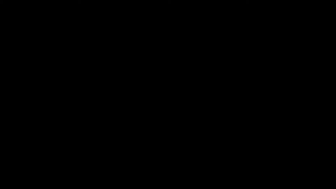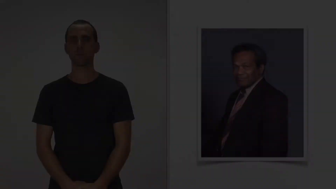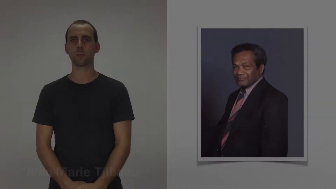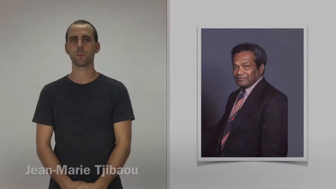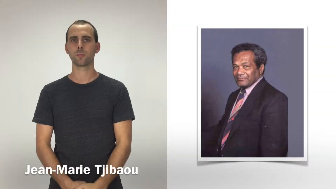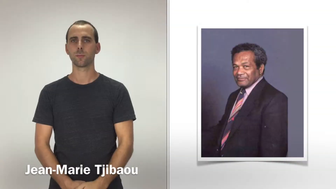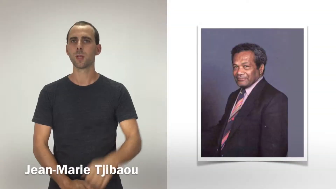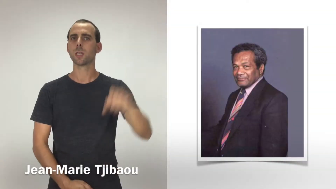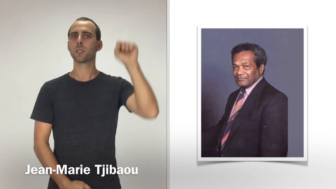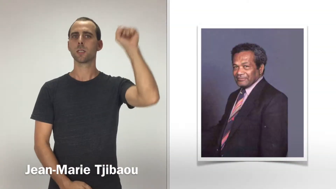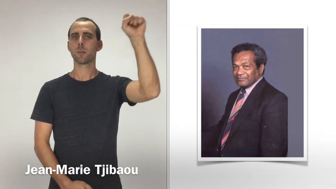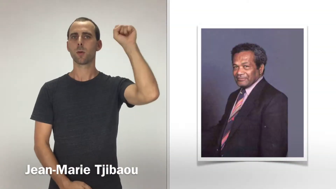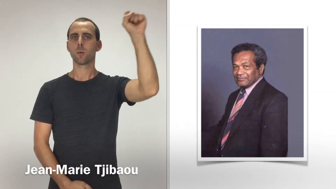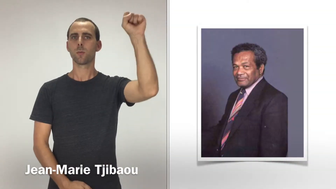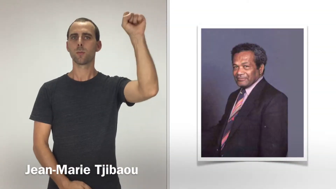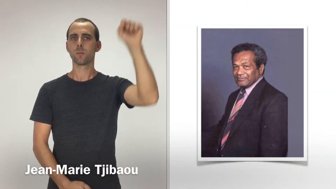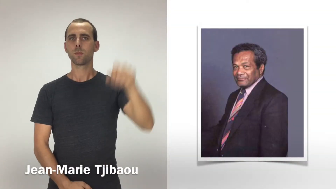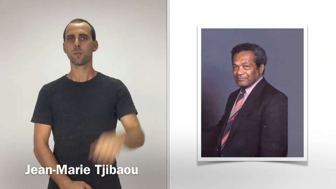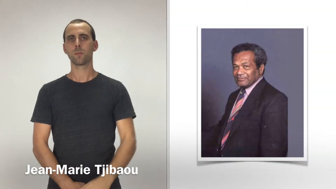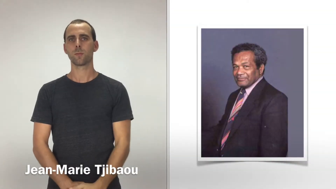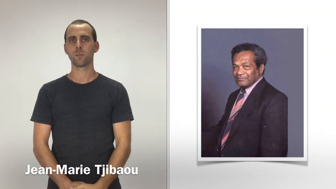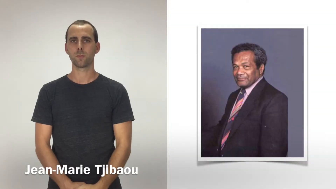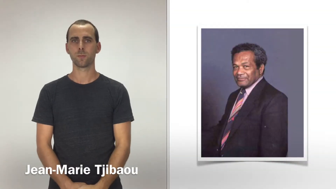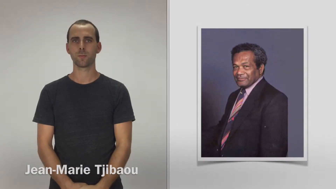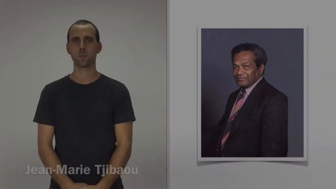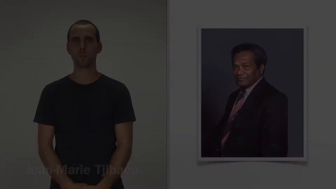Jean Marie Tjibaou